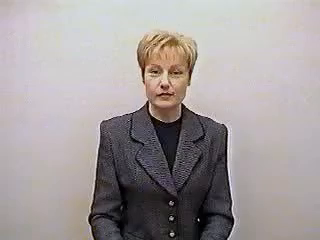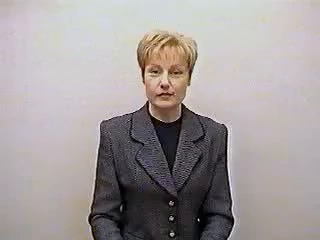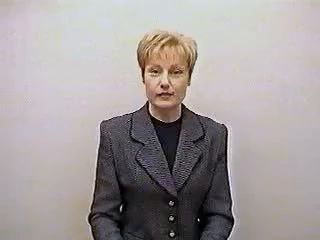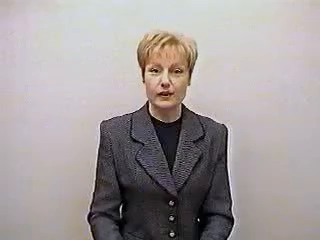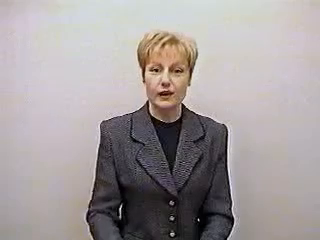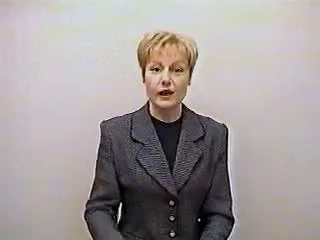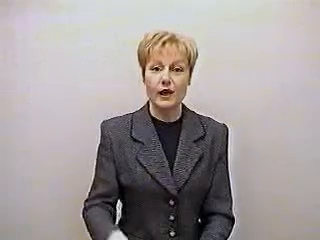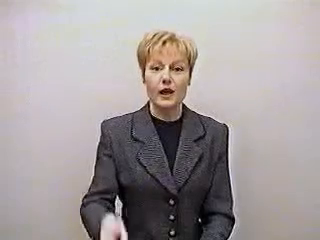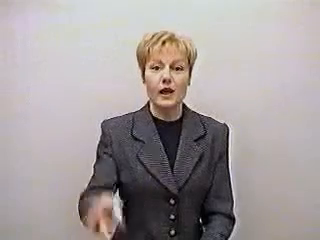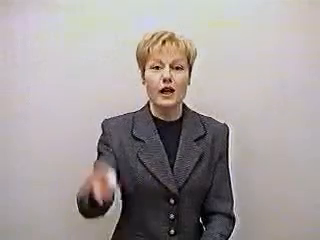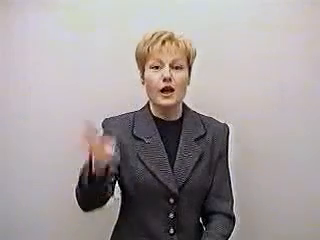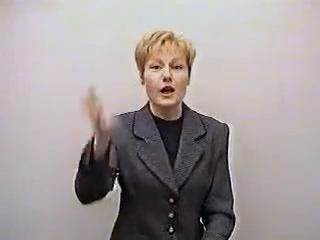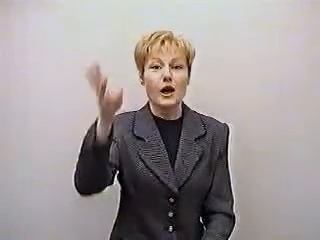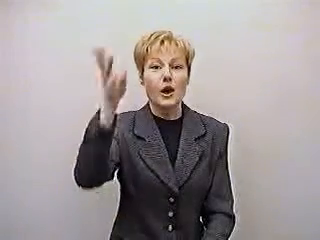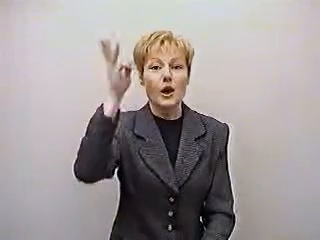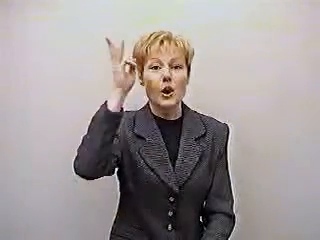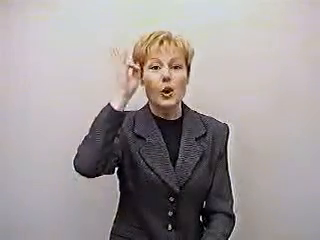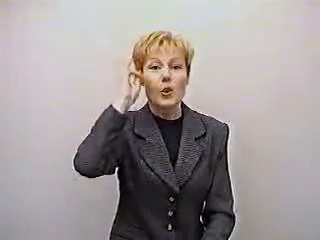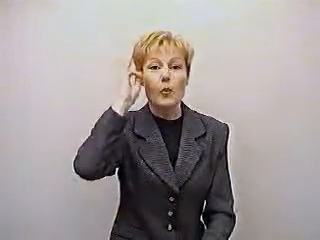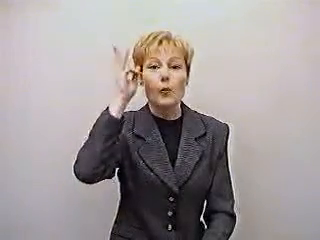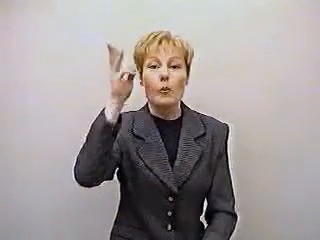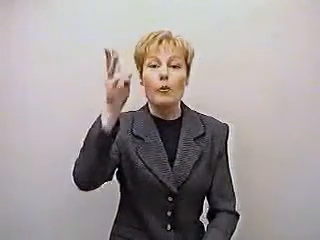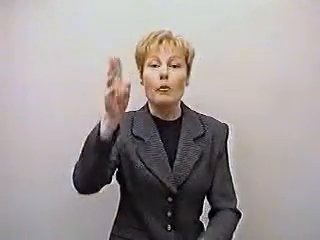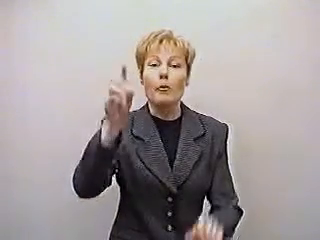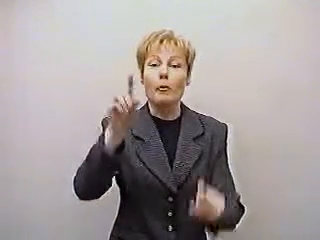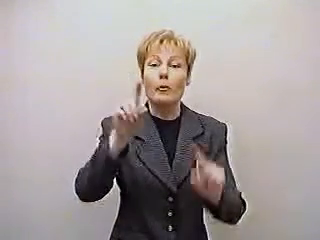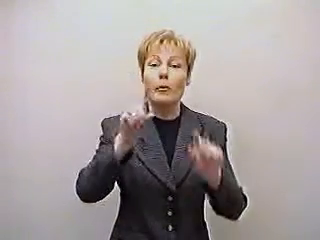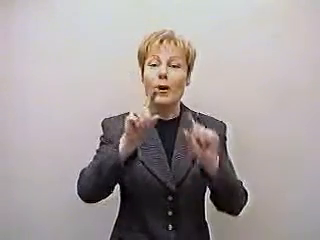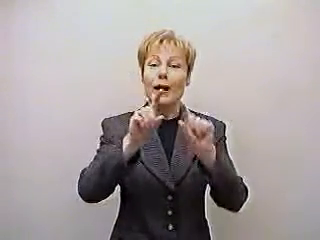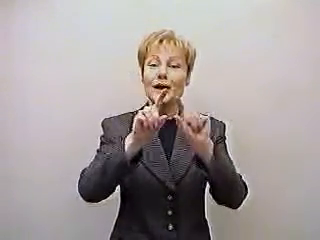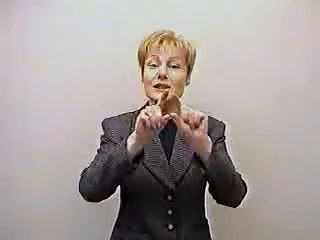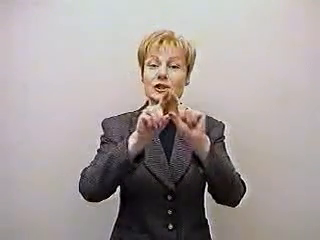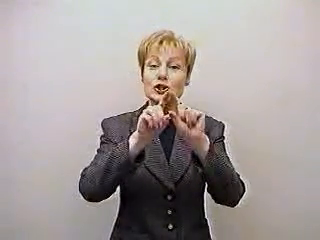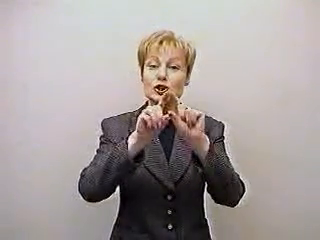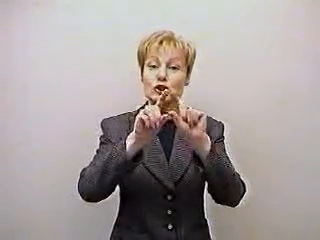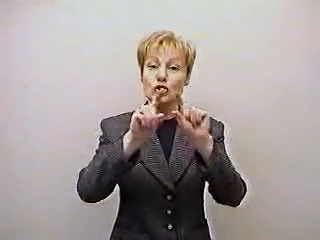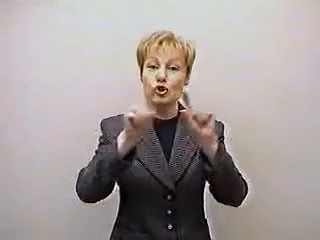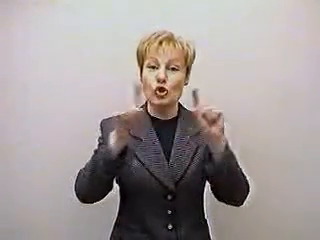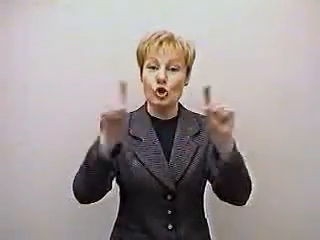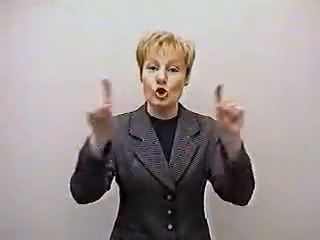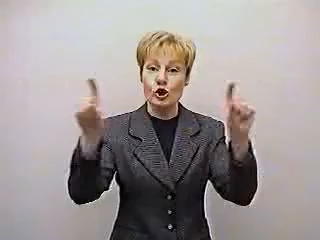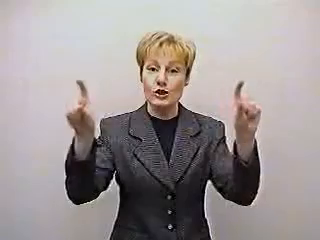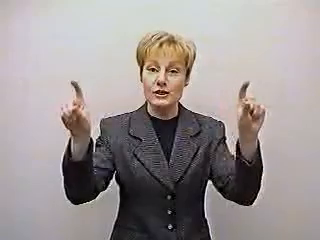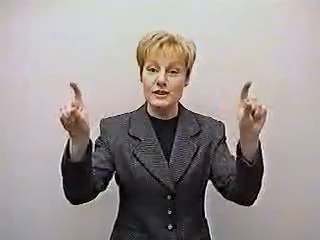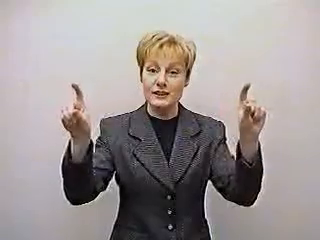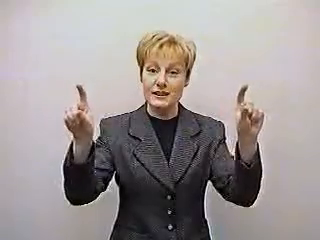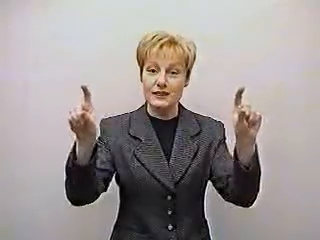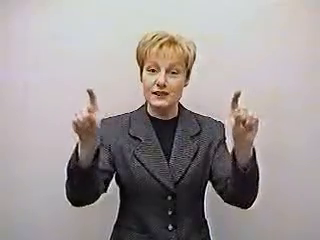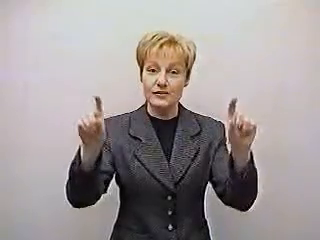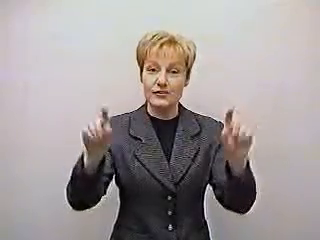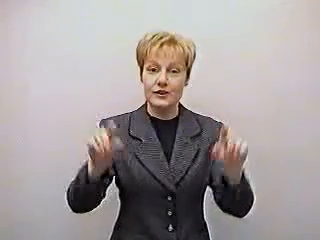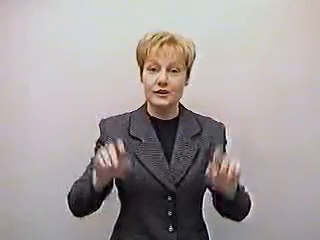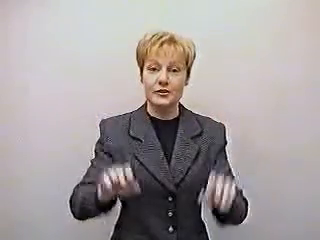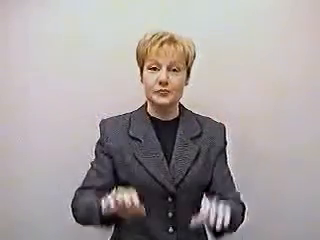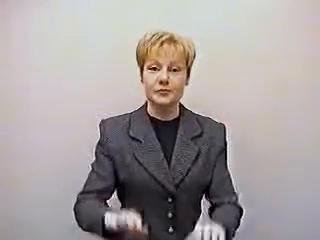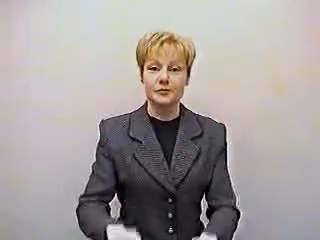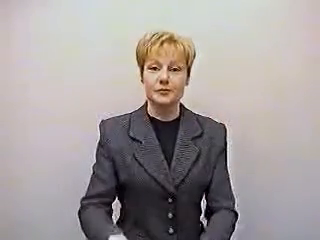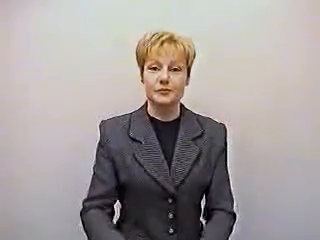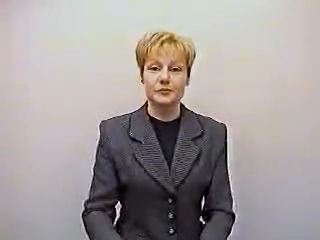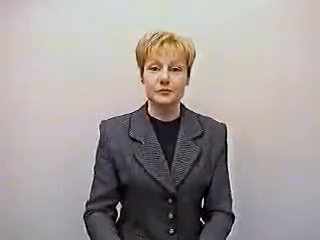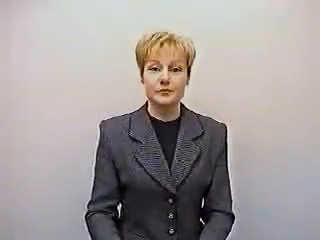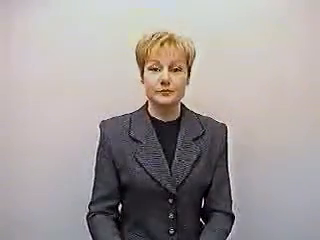посольство